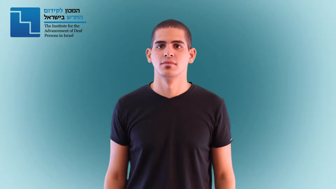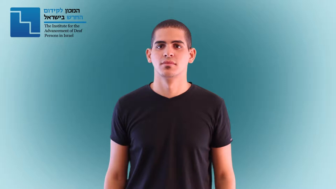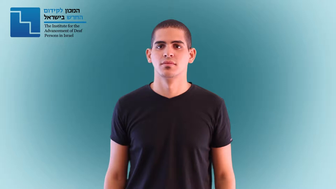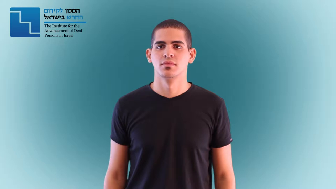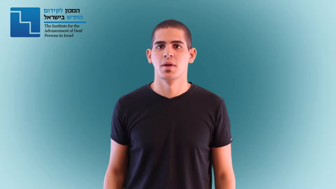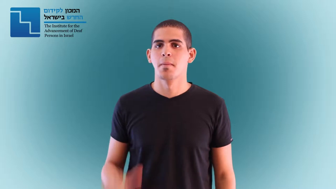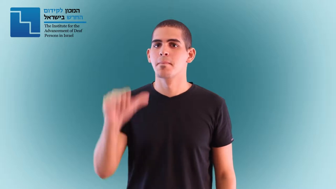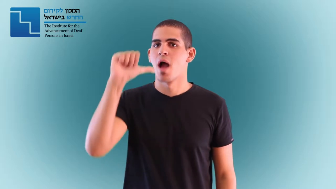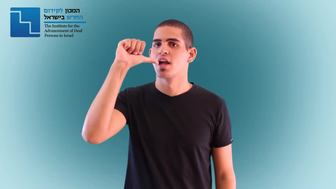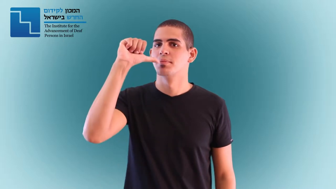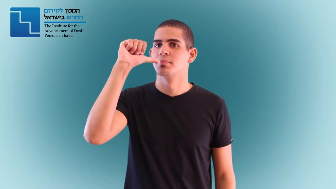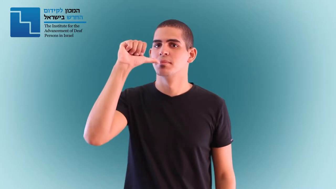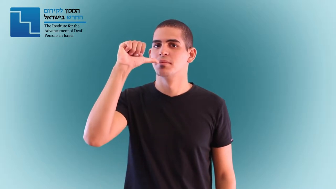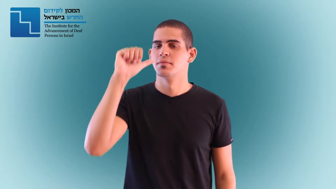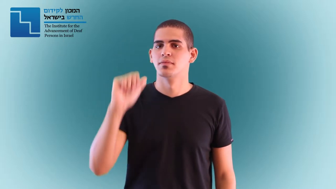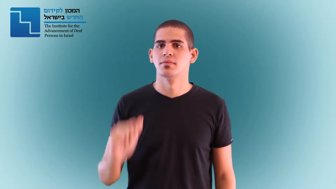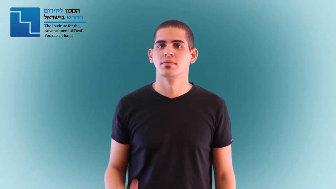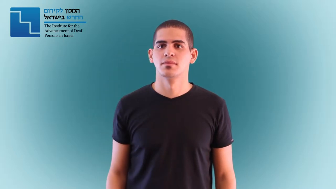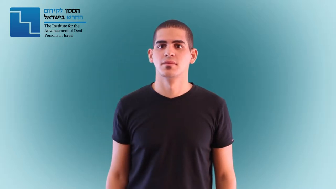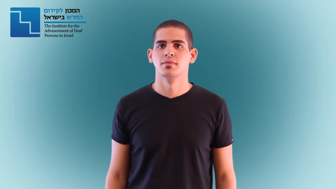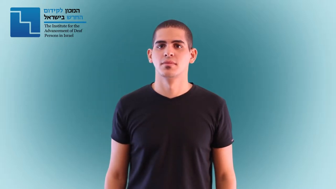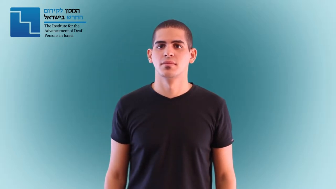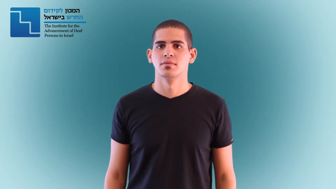מים